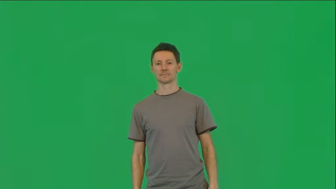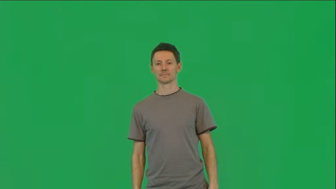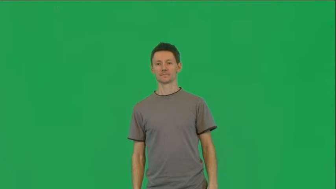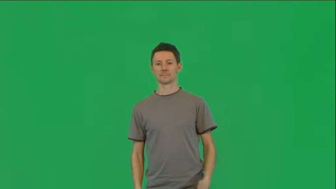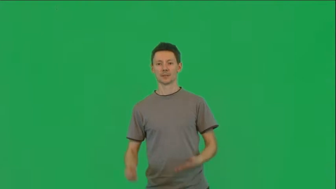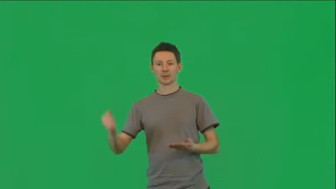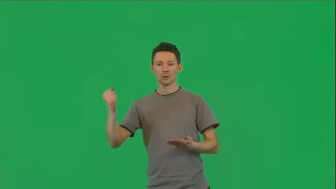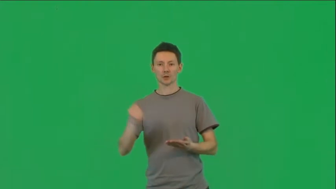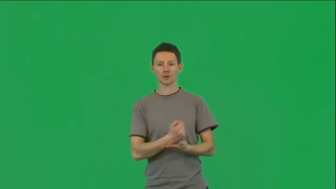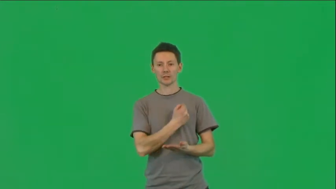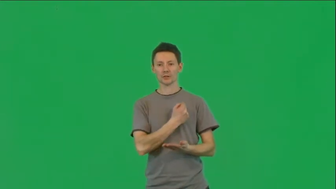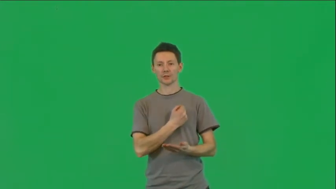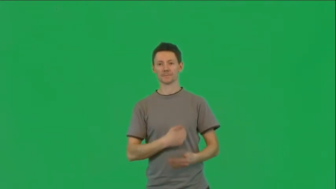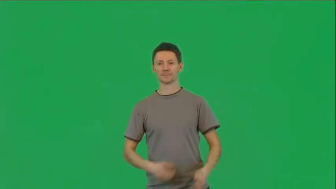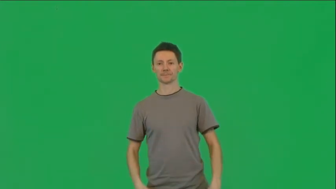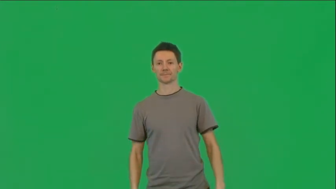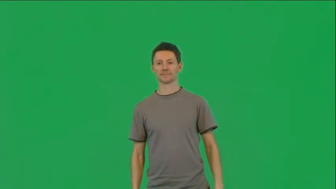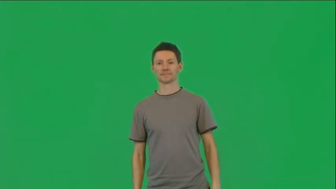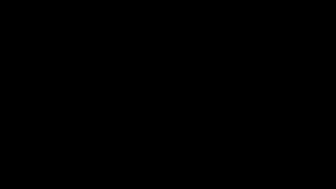koniecznie